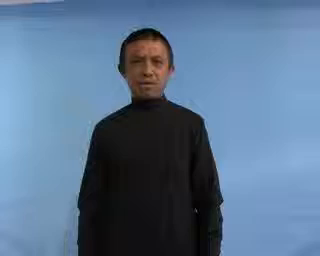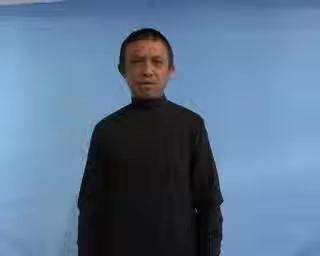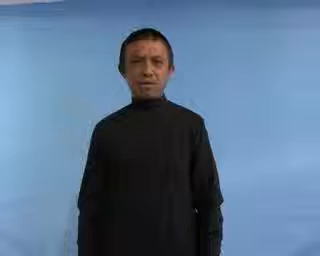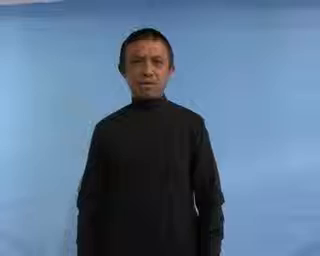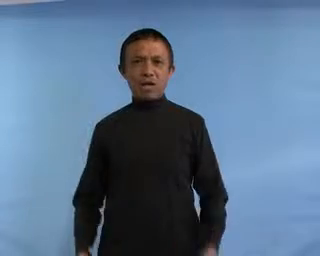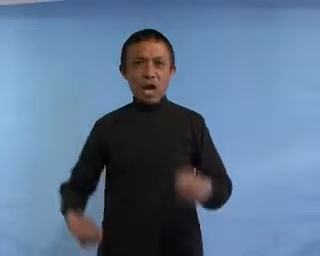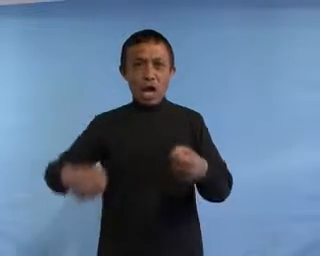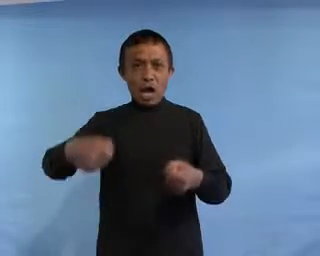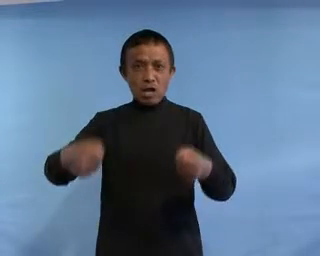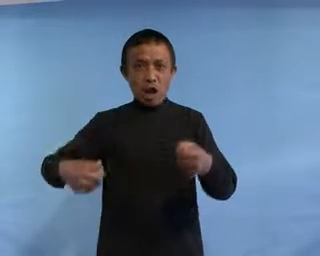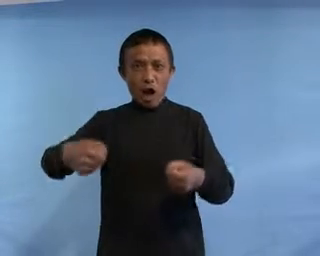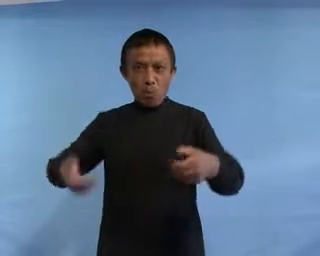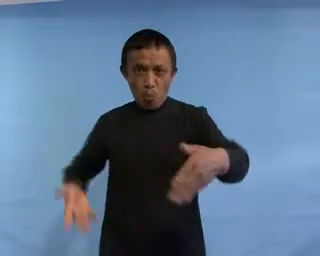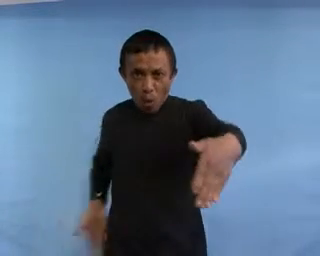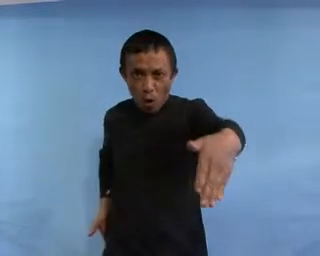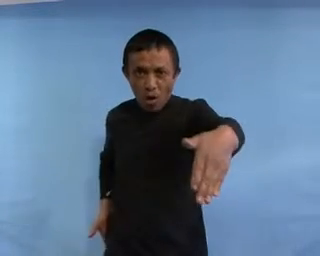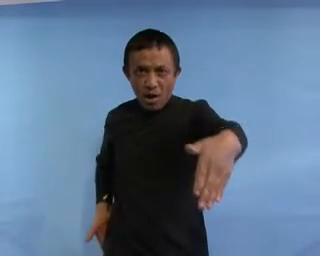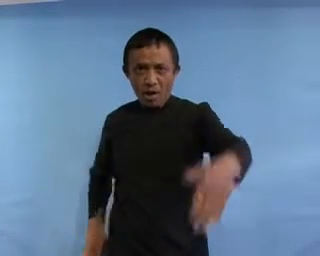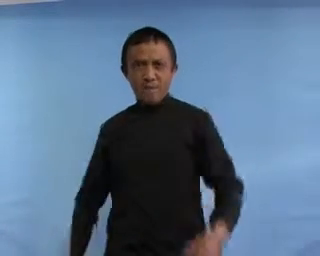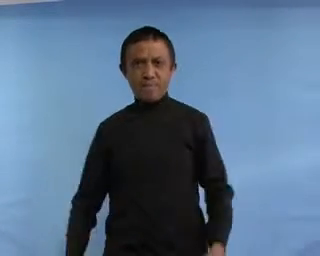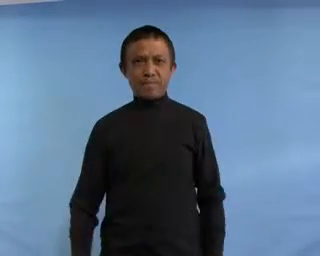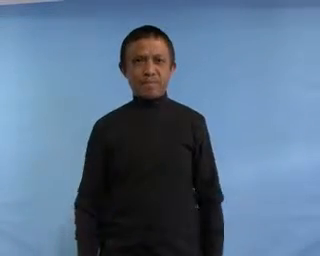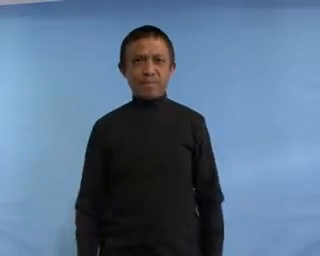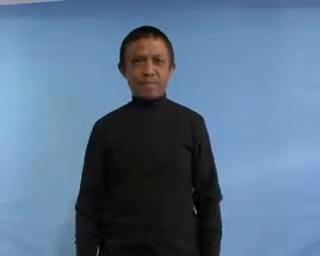fiarabe